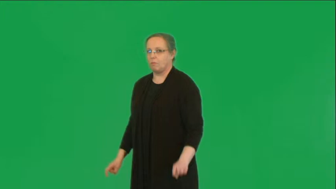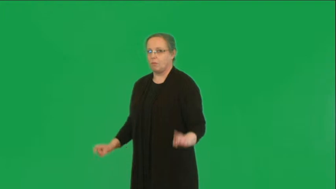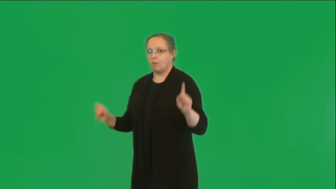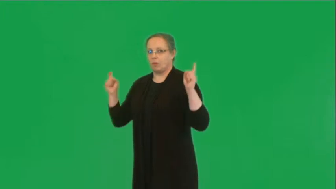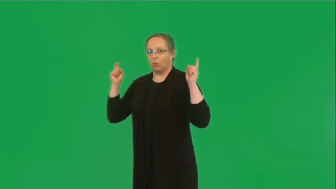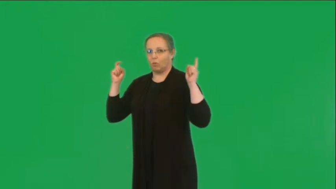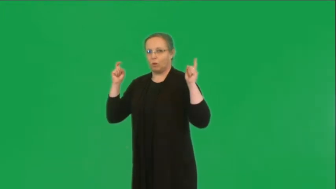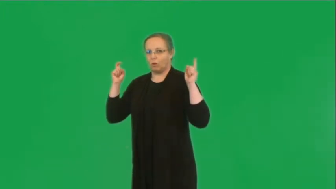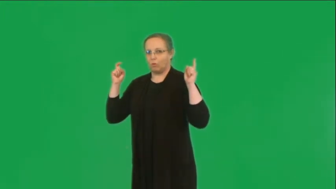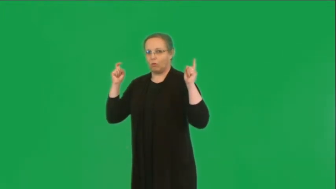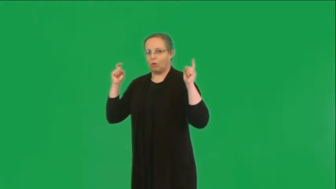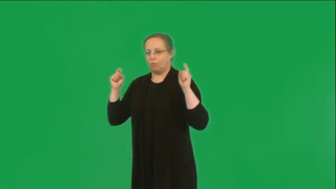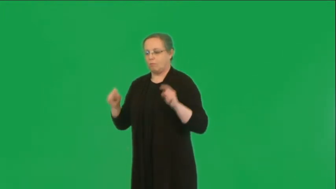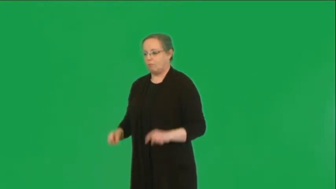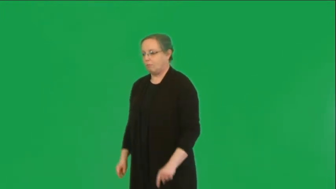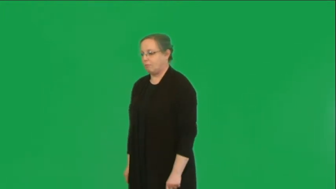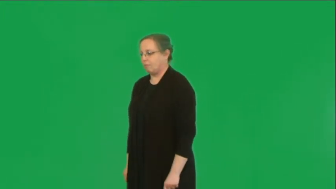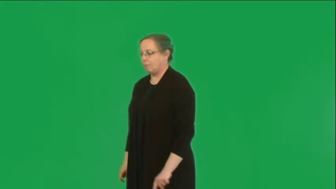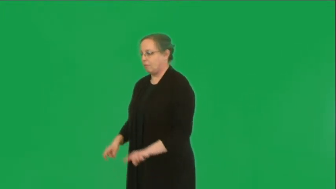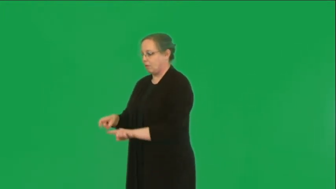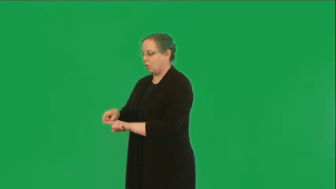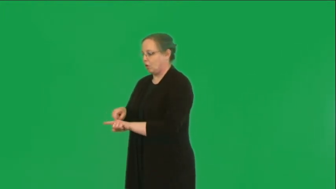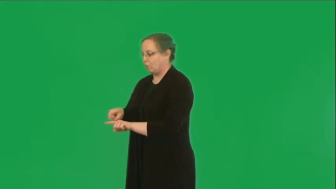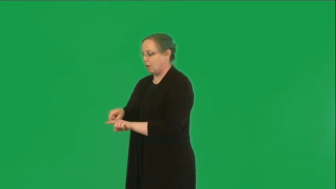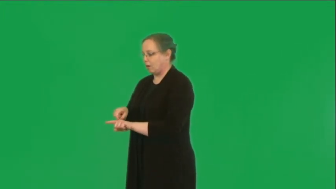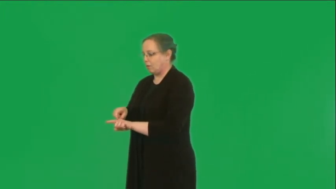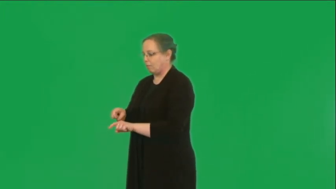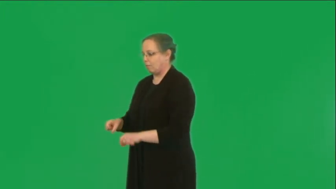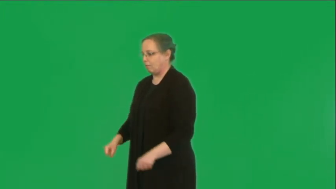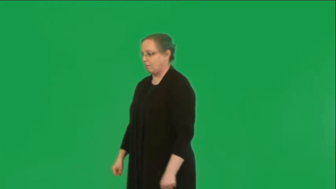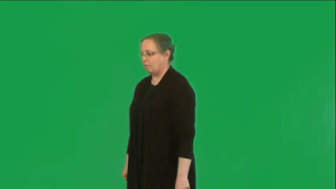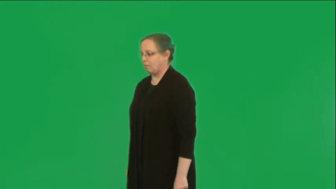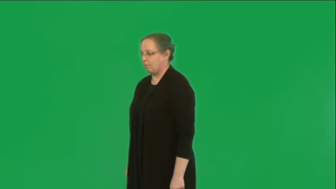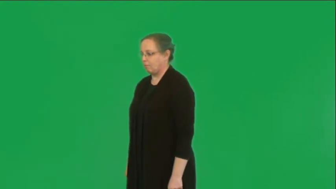ziemniak